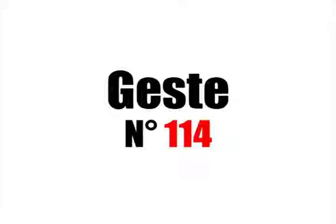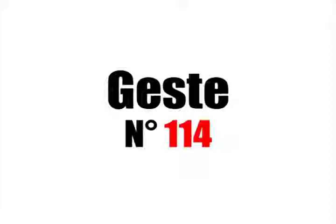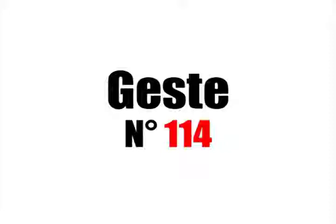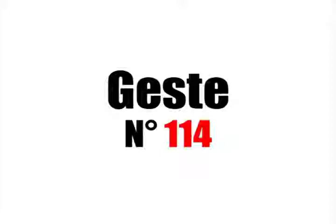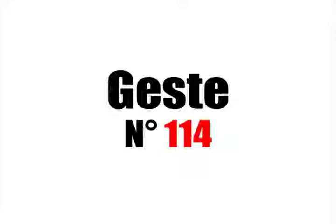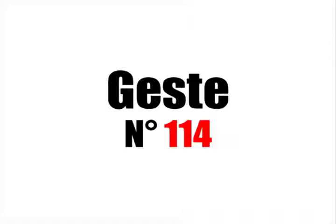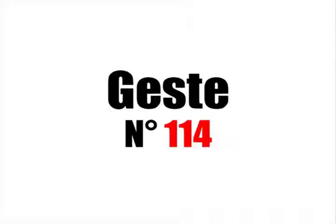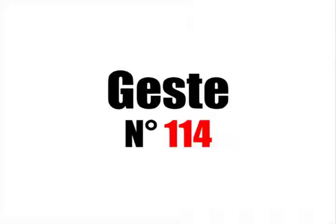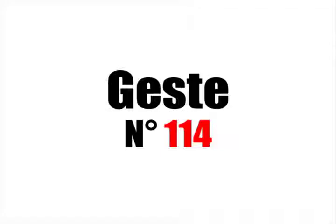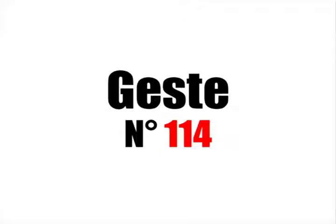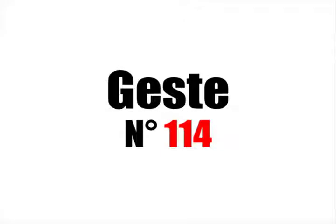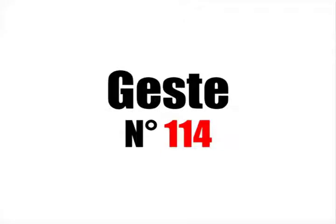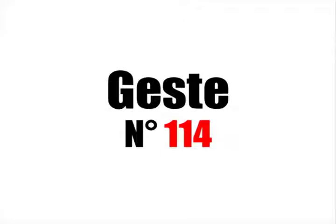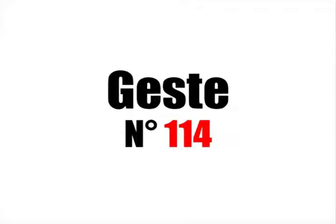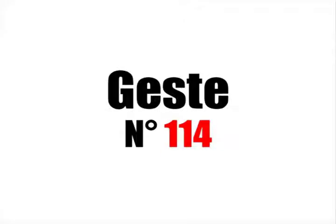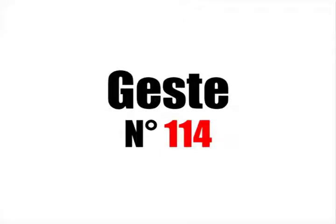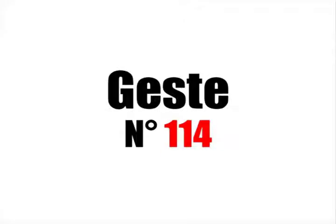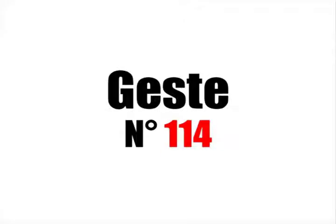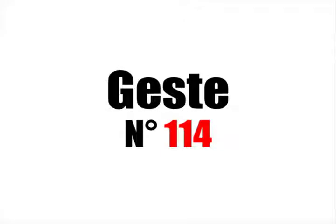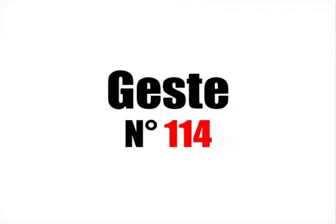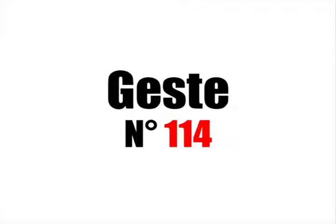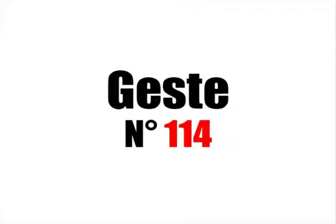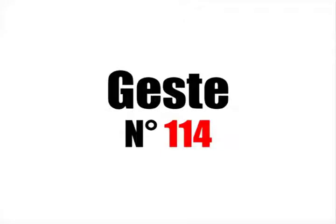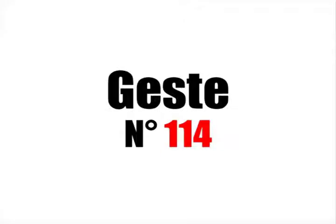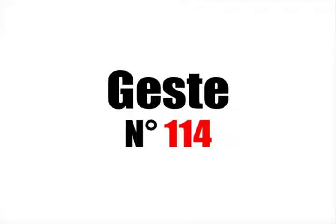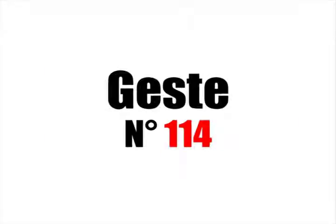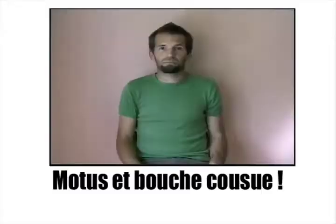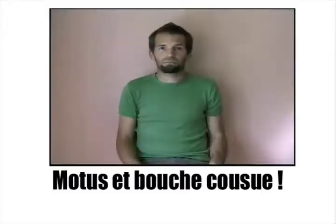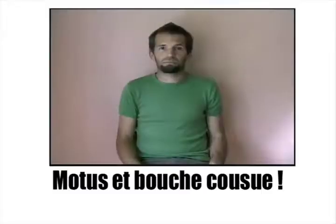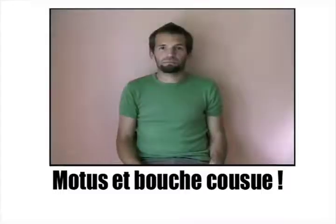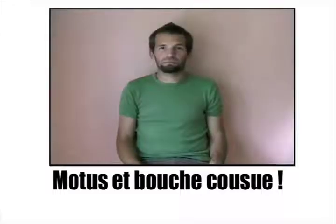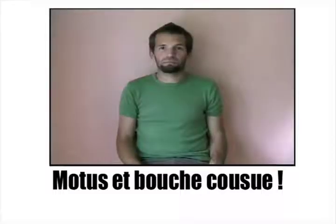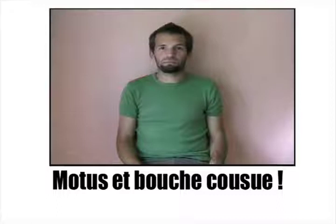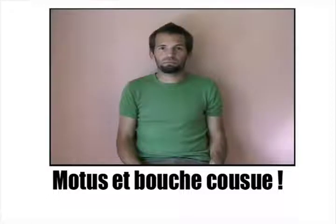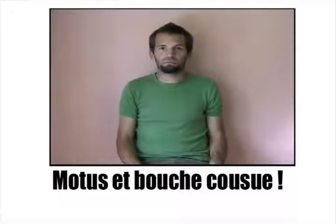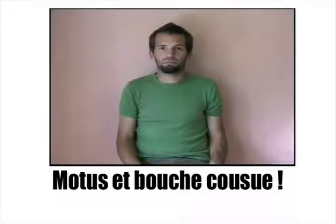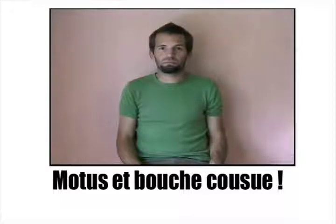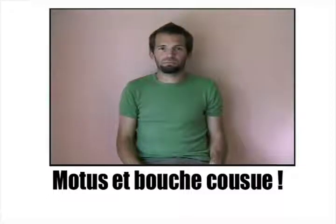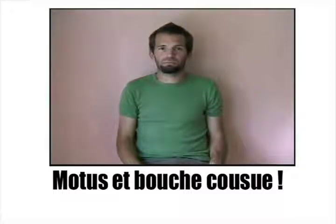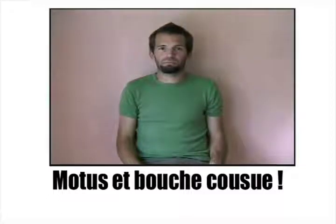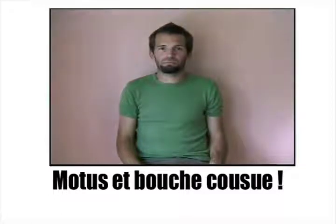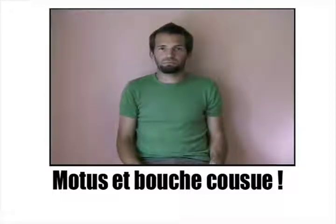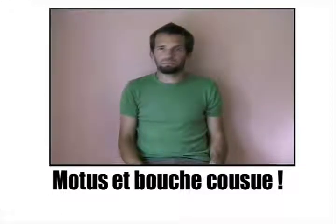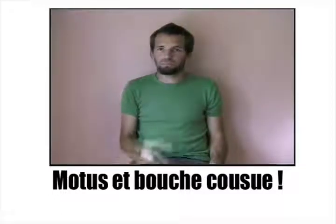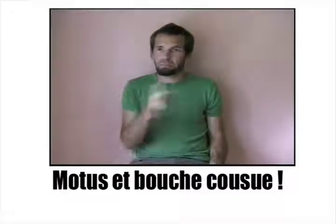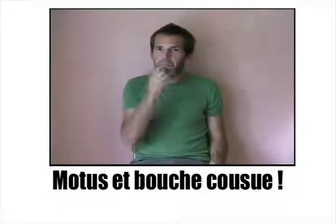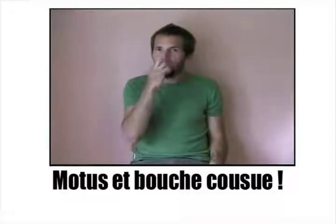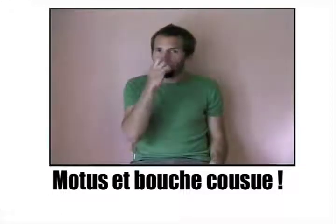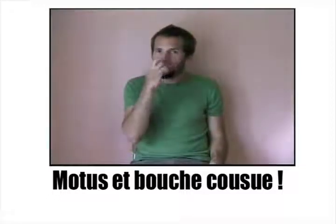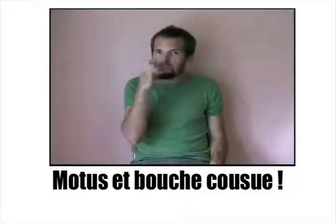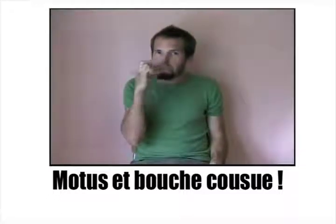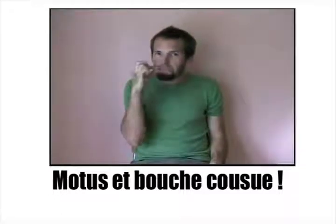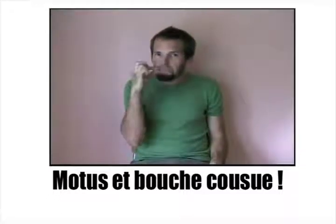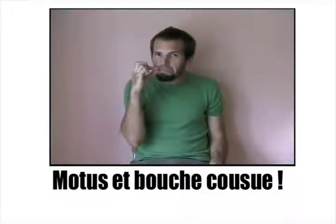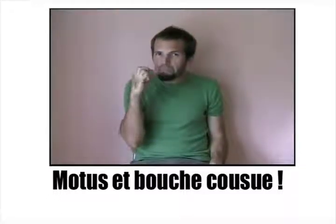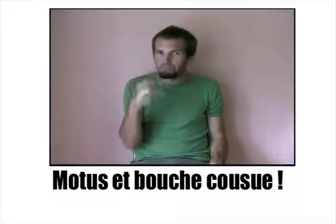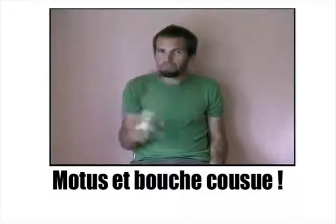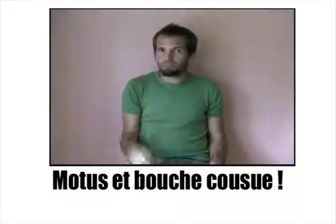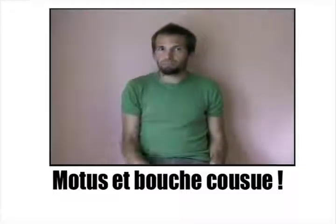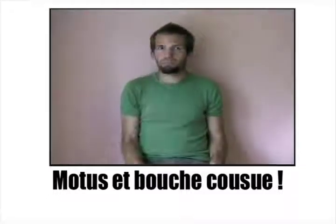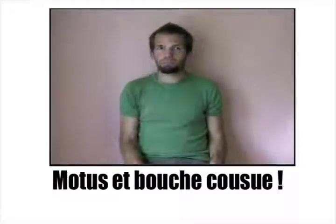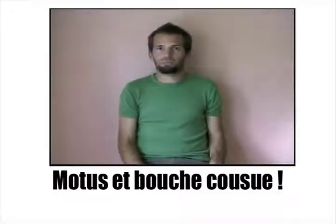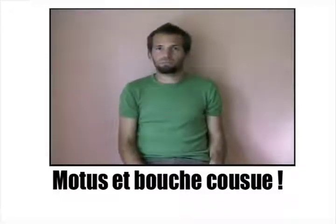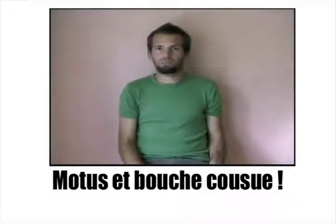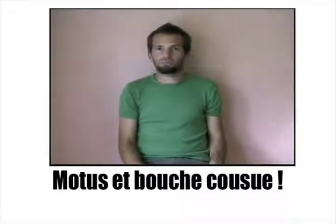Motus et bouche cousue